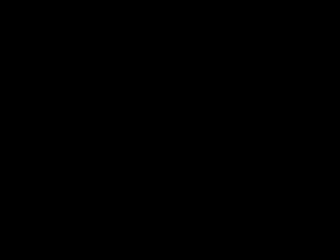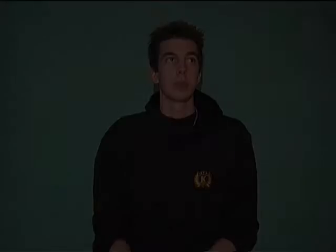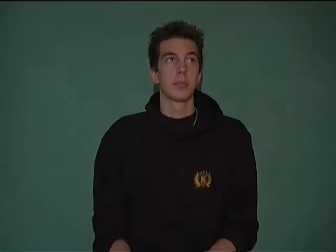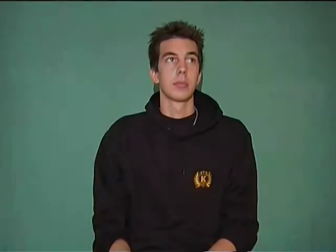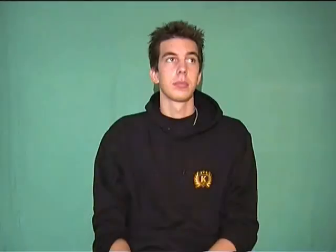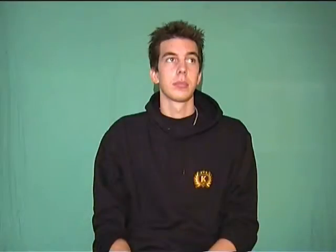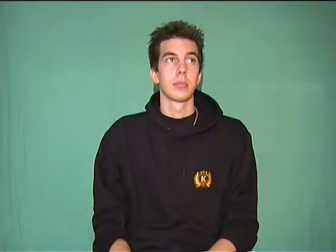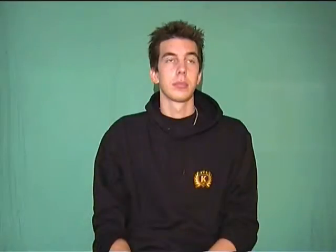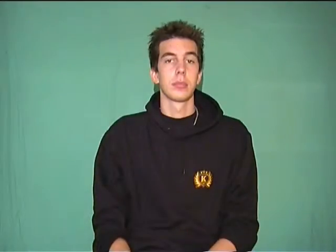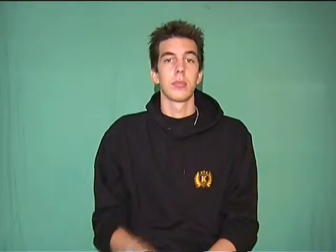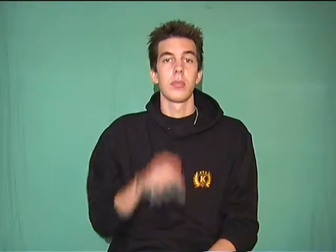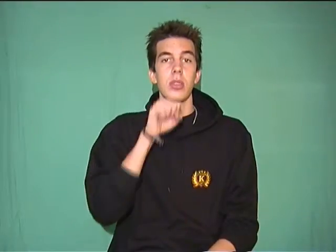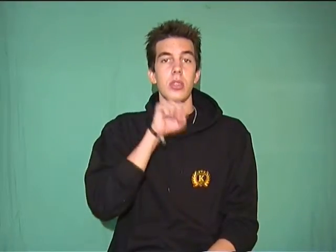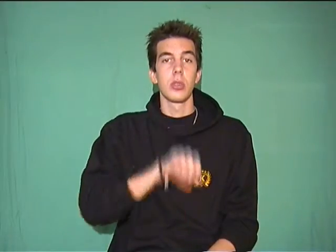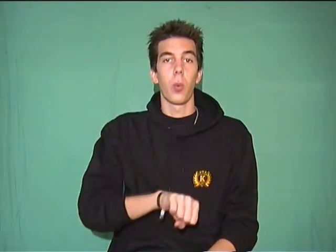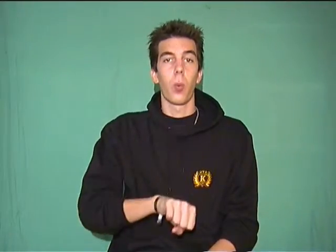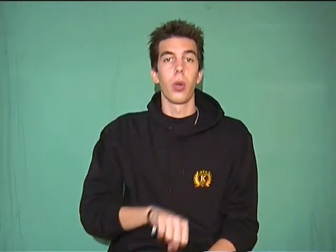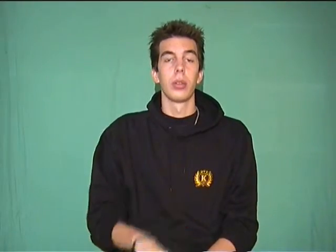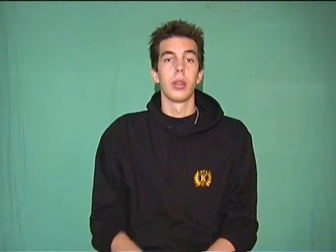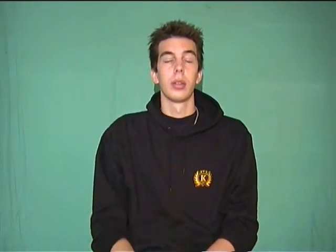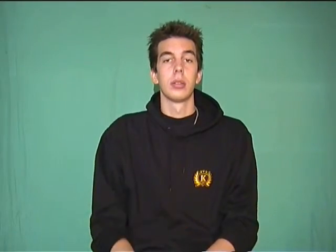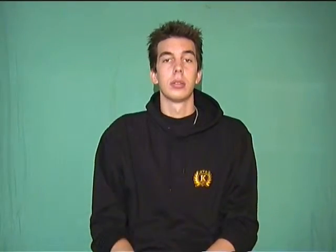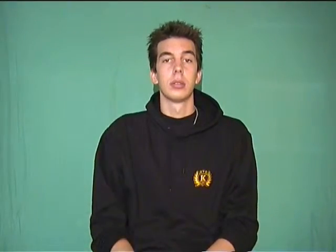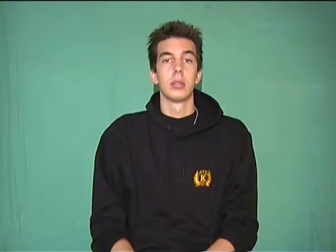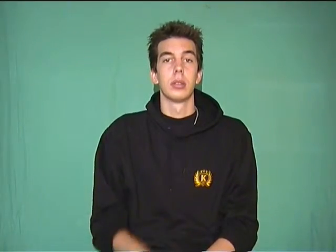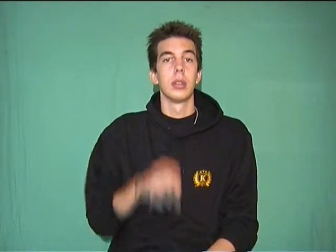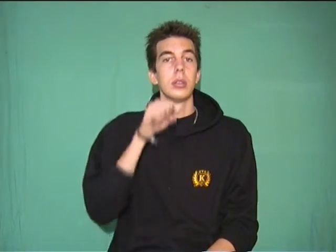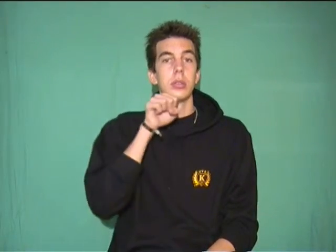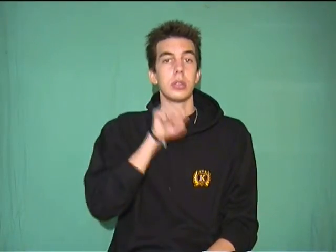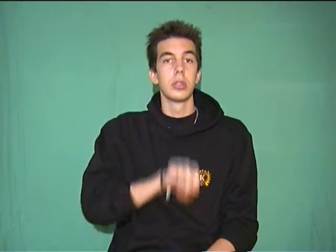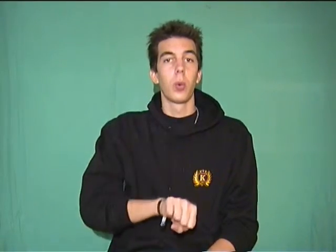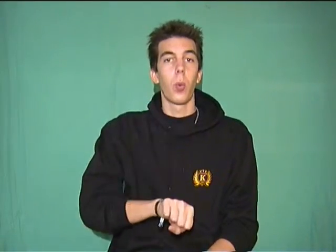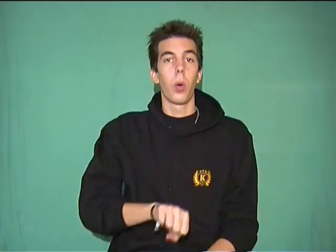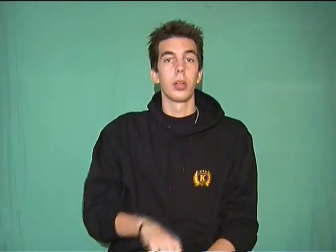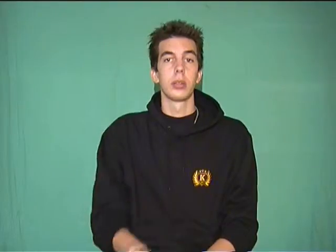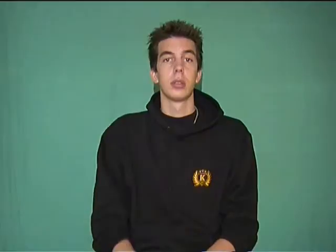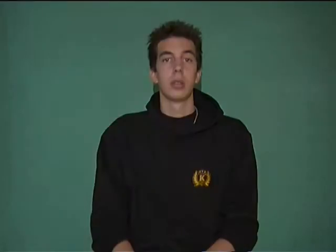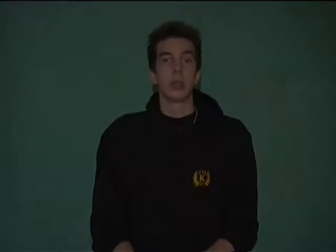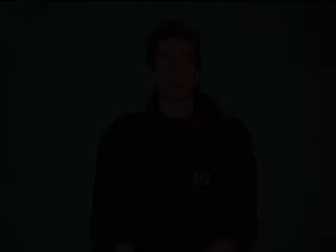Son